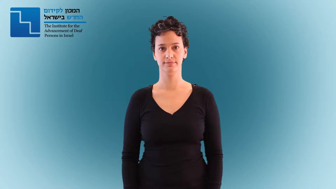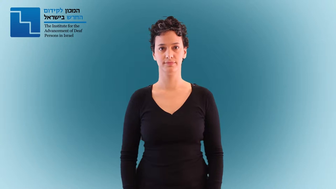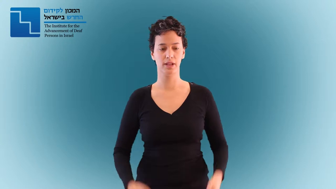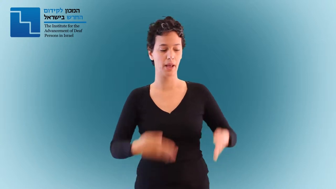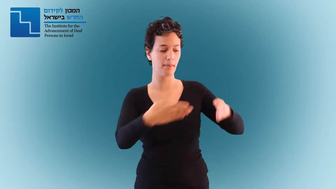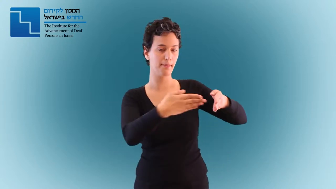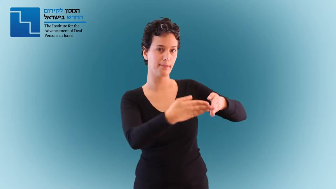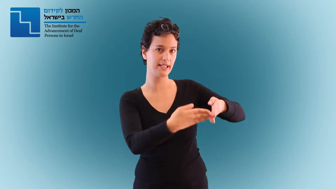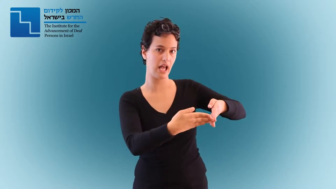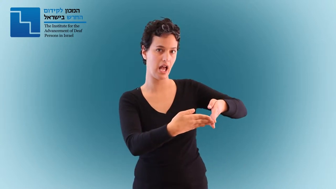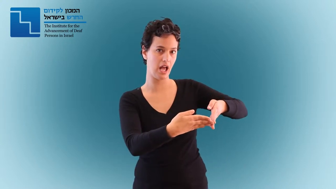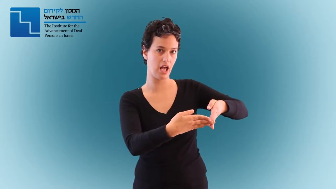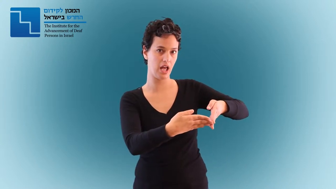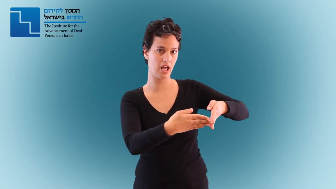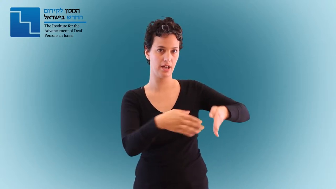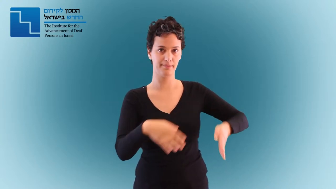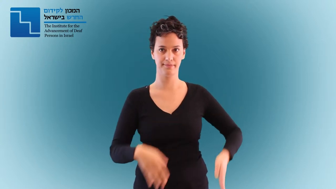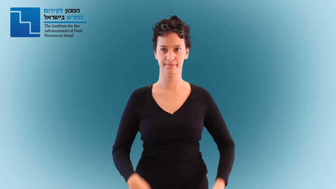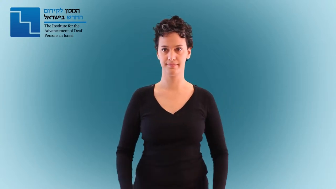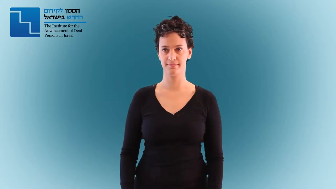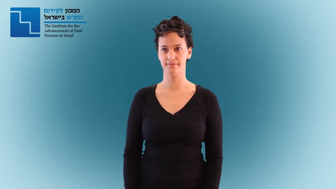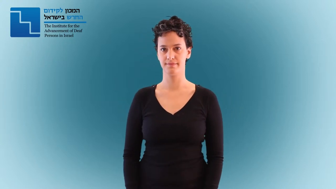פינה